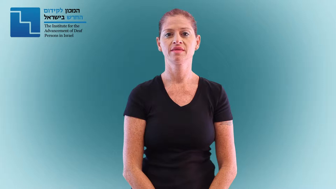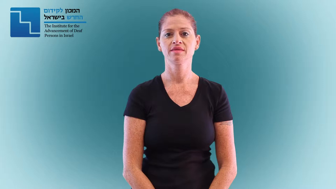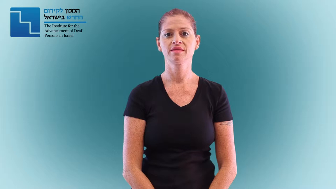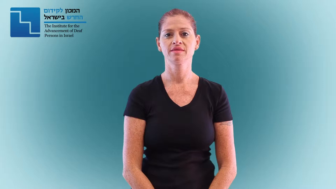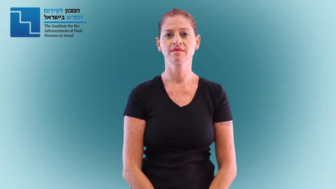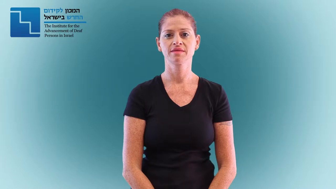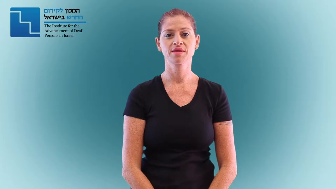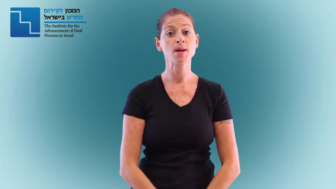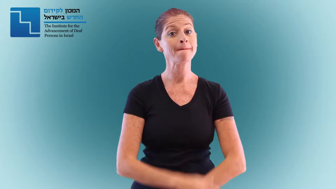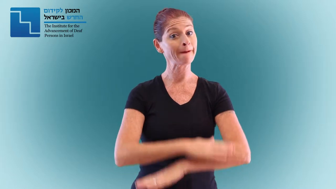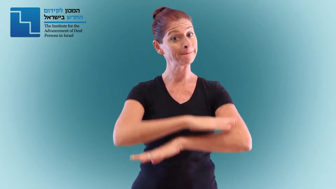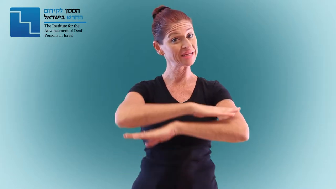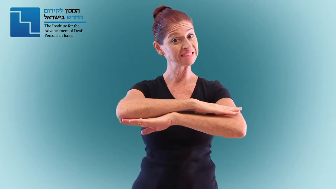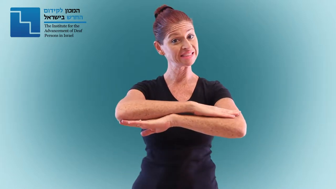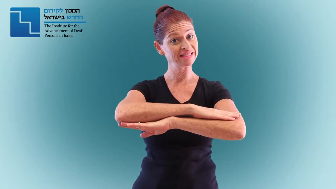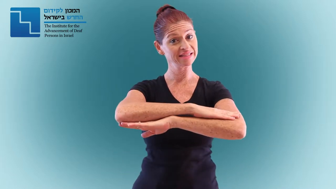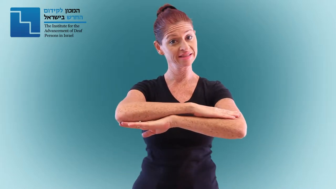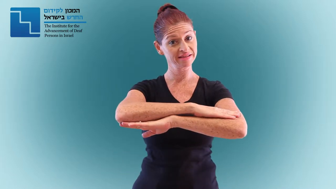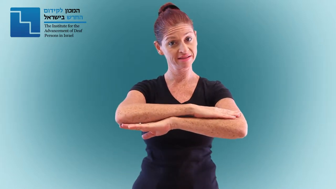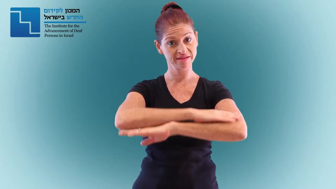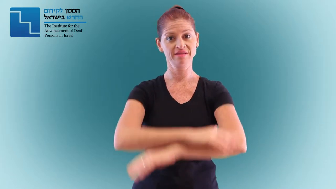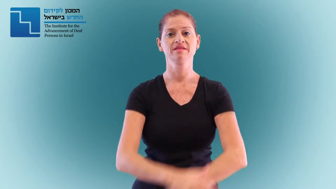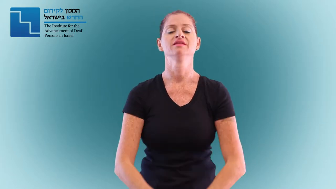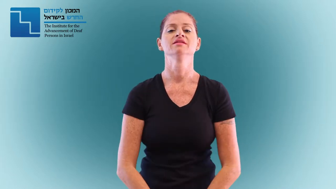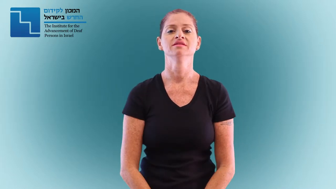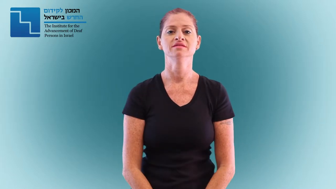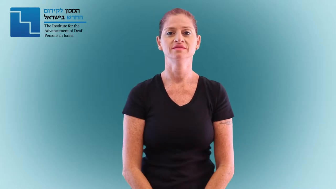מרפסת